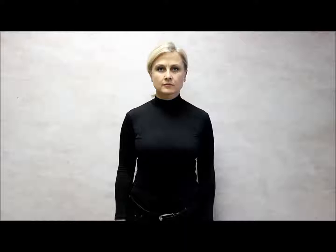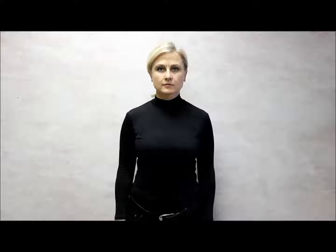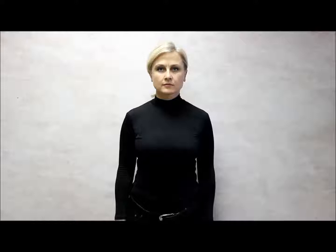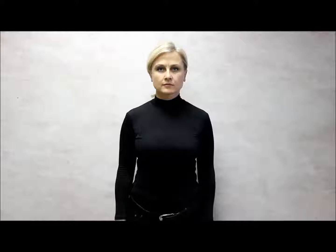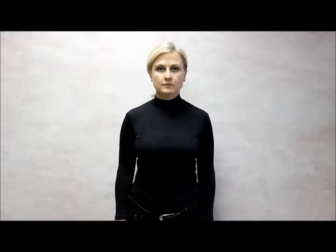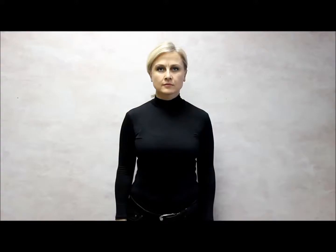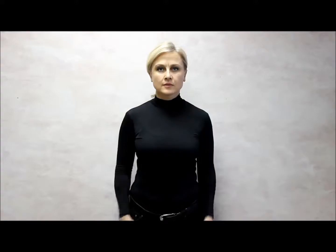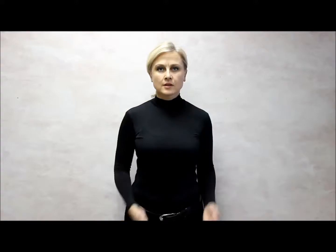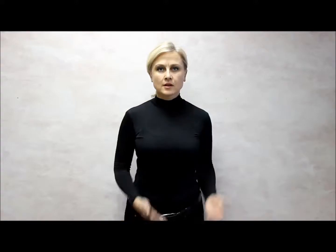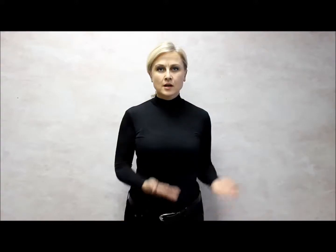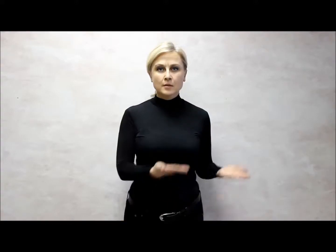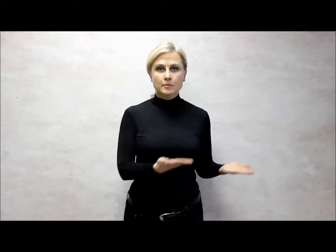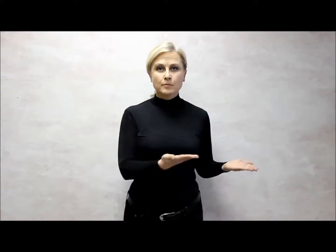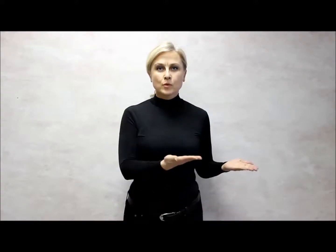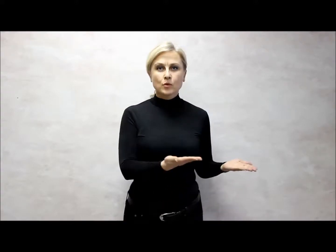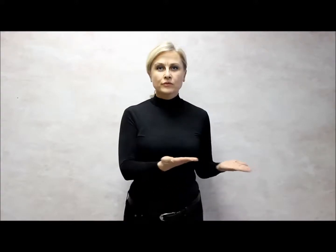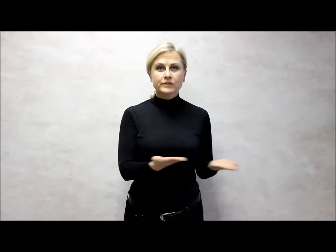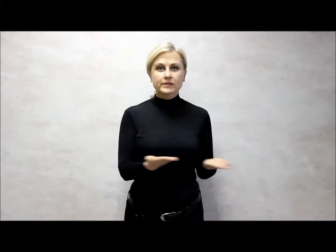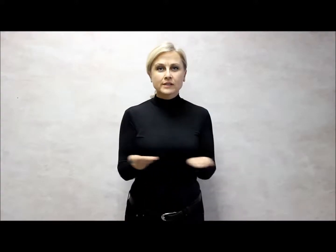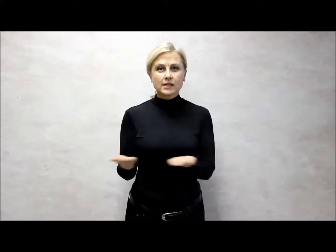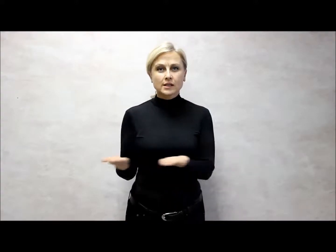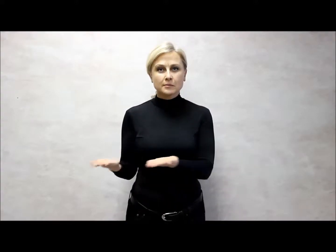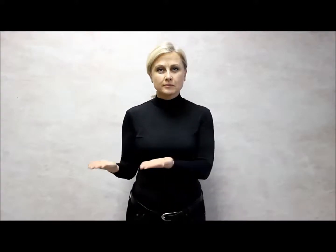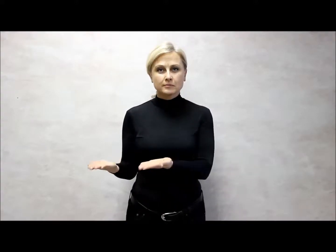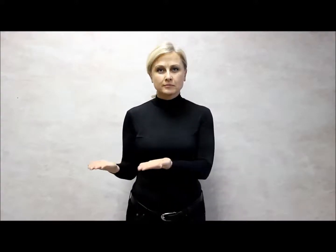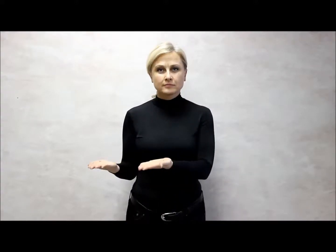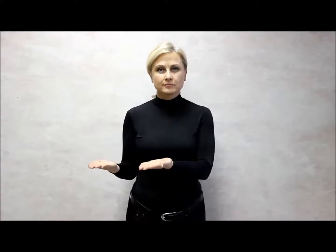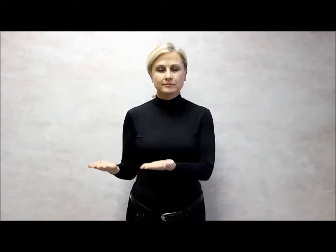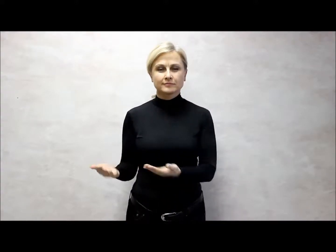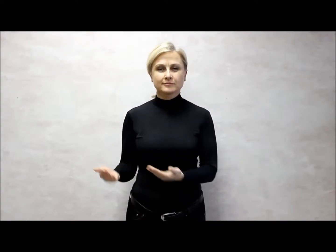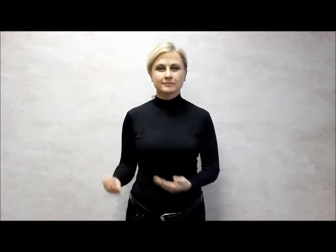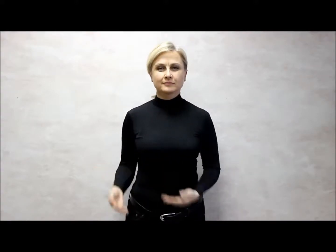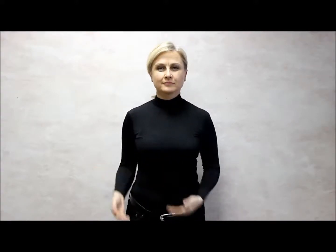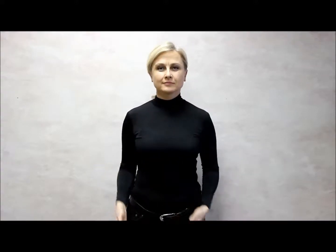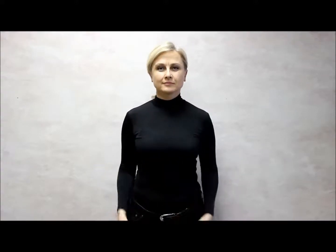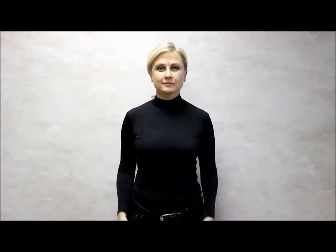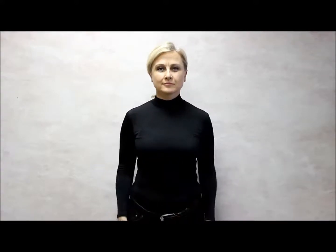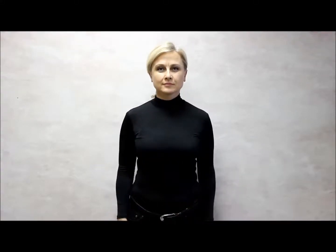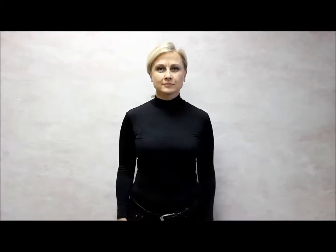Poftim